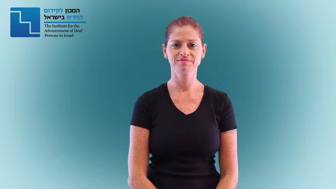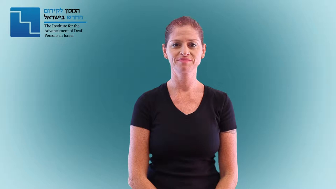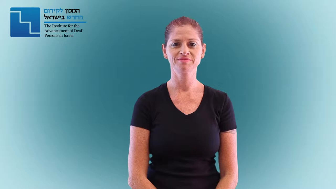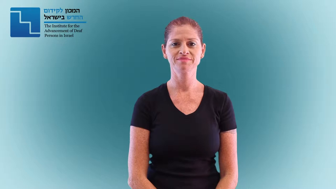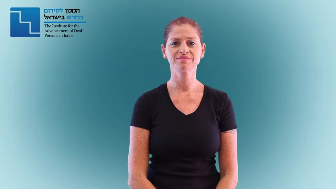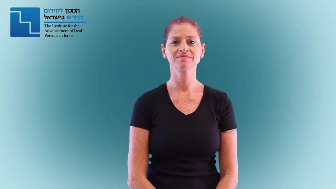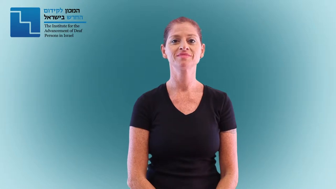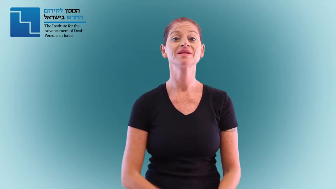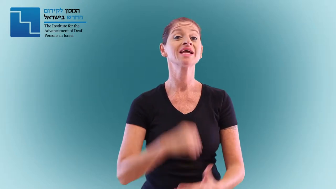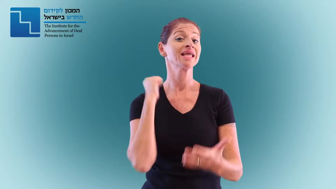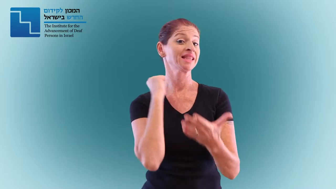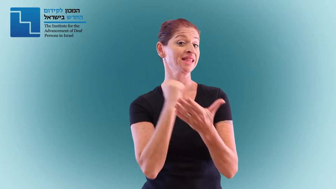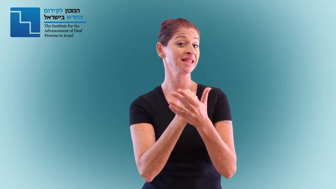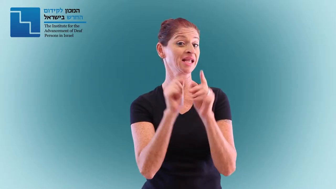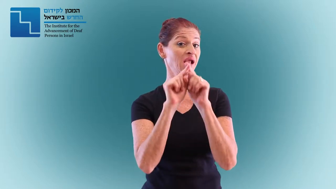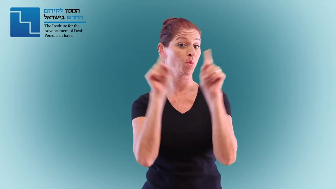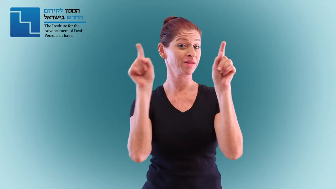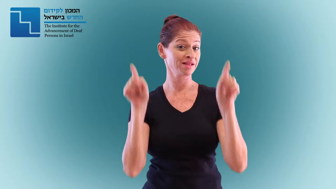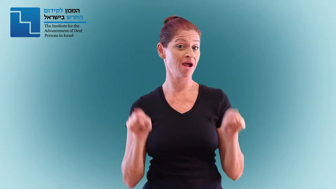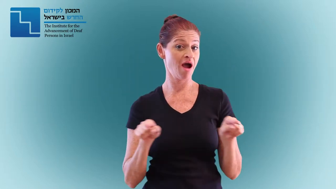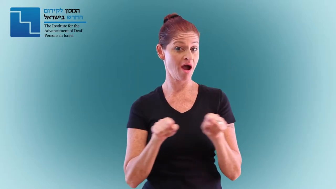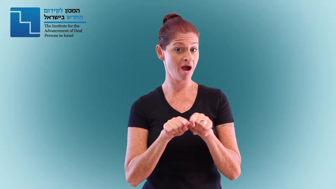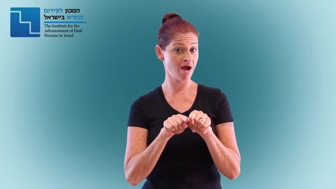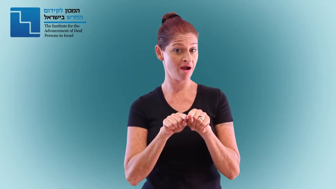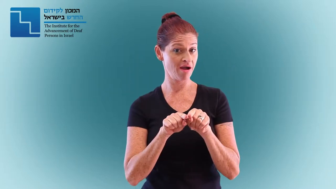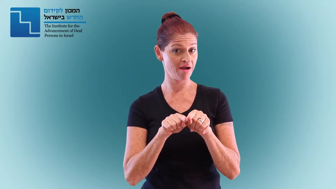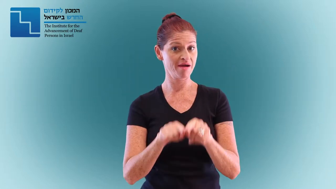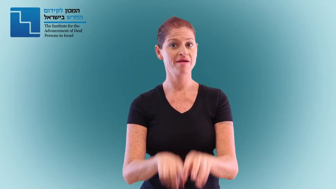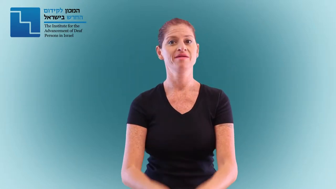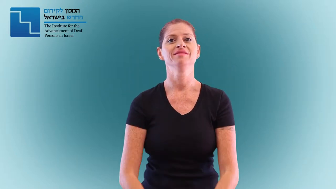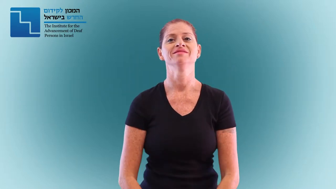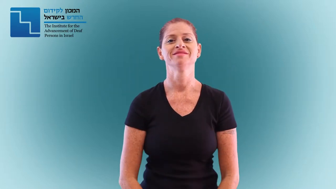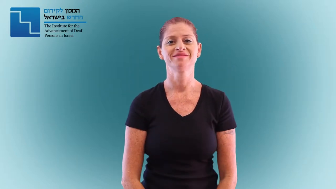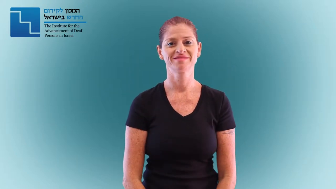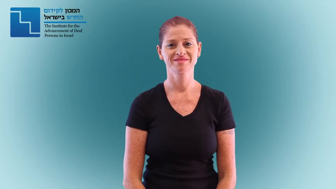תעודה